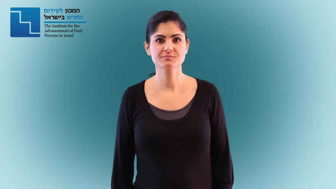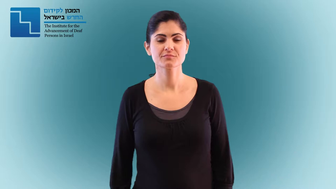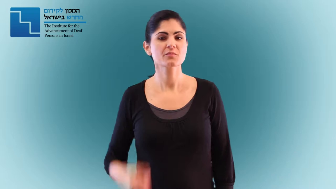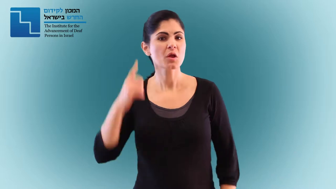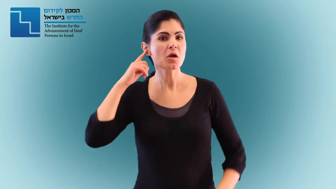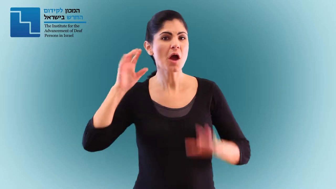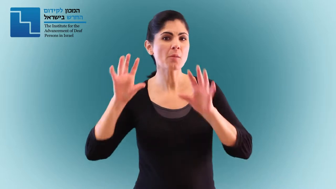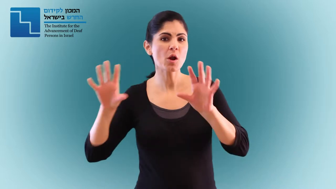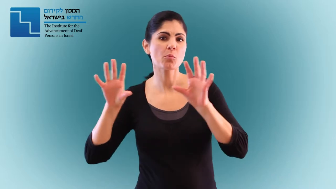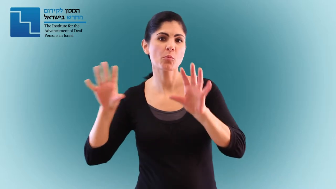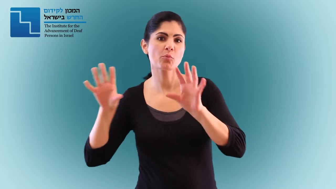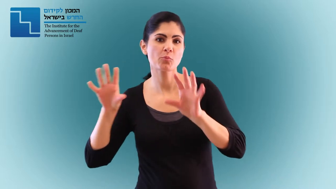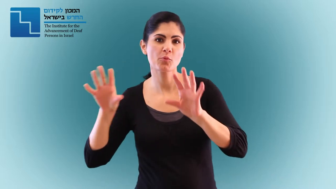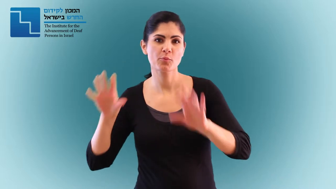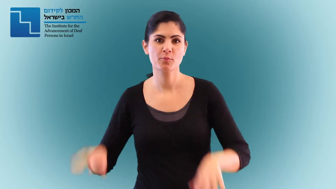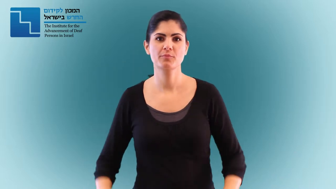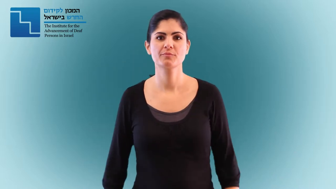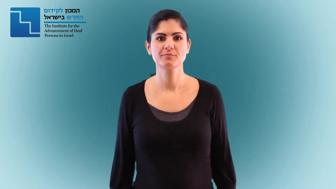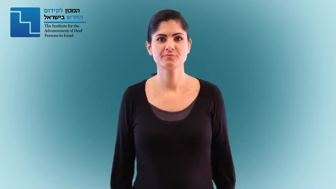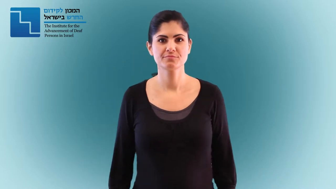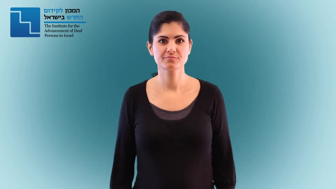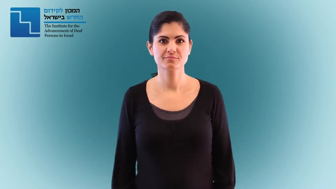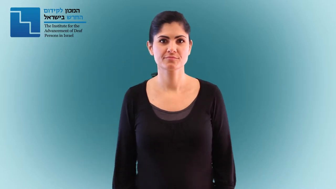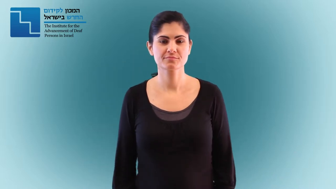רמקול